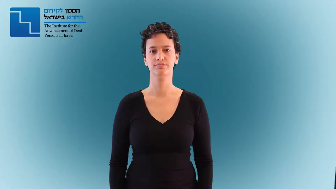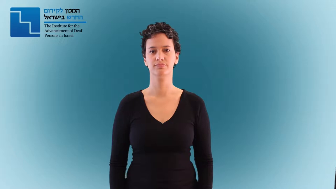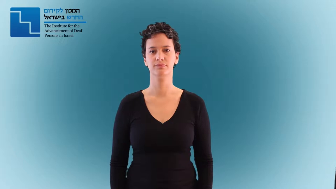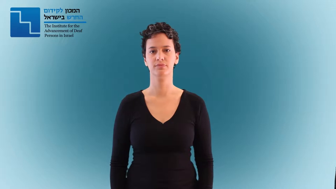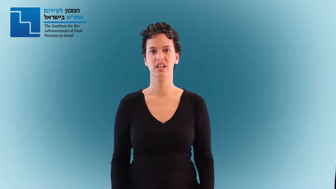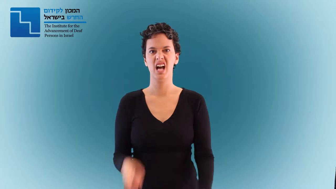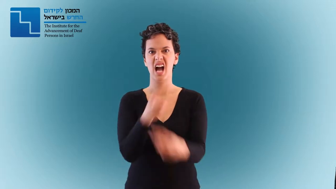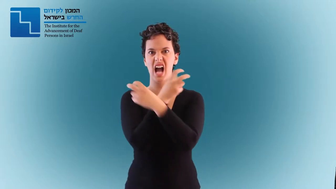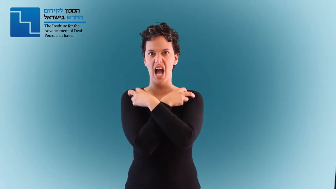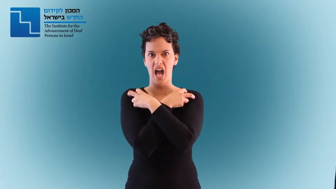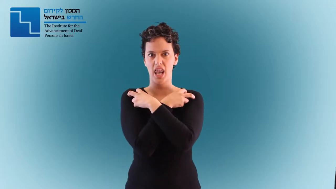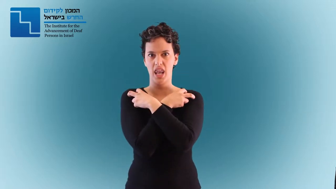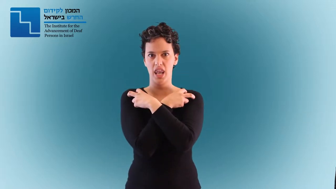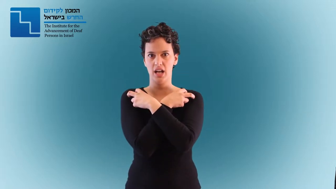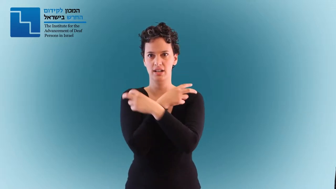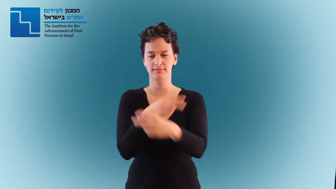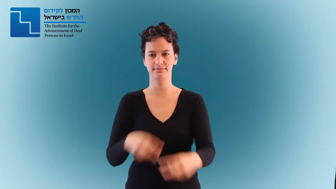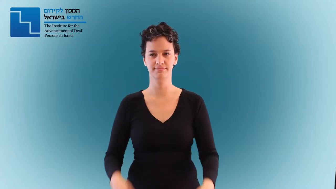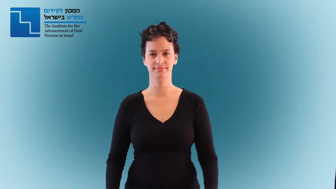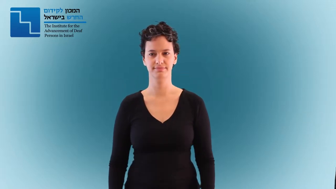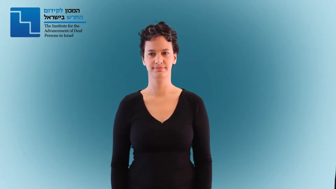רעל